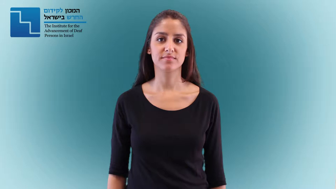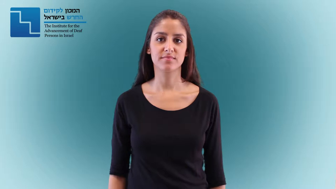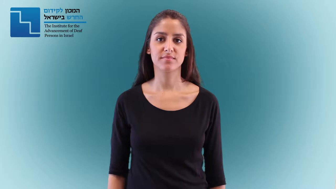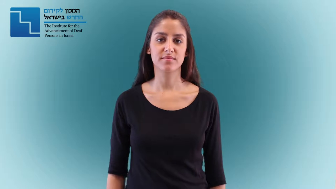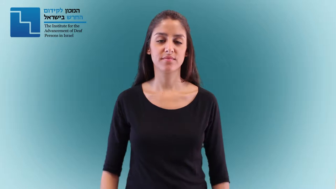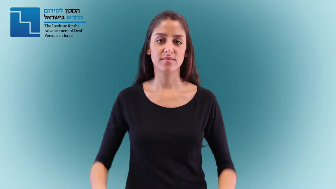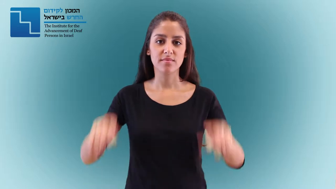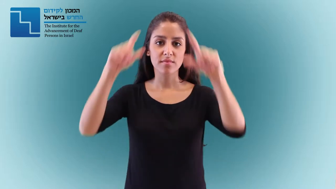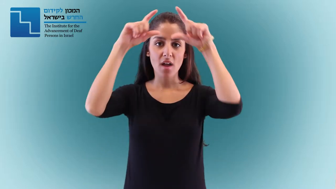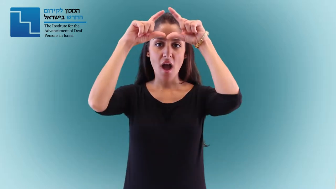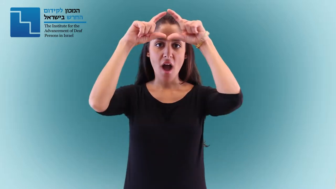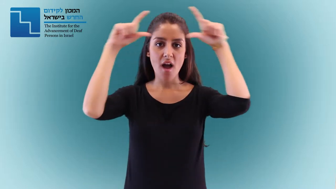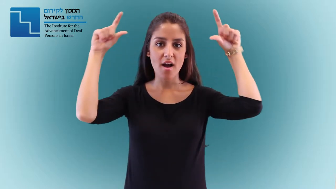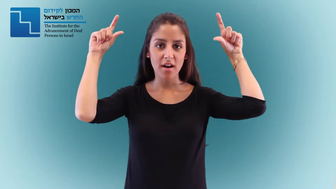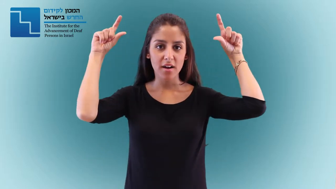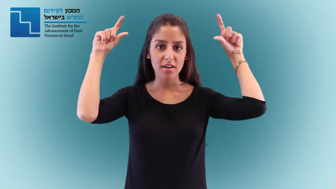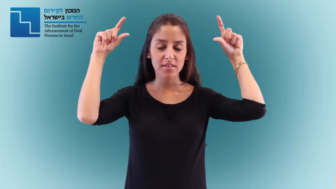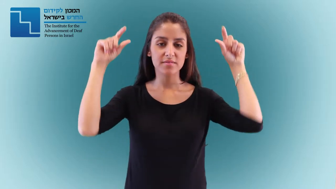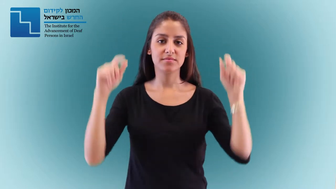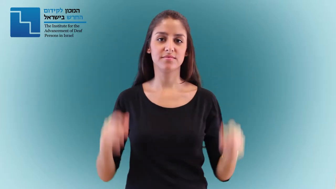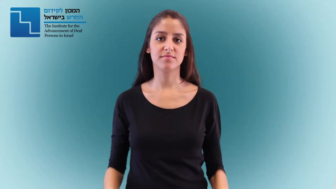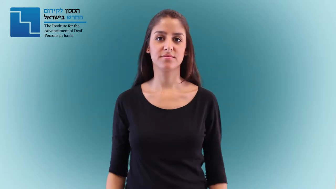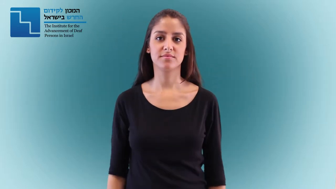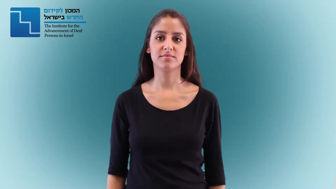אח